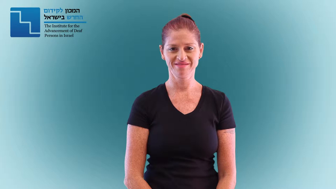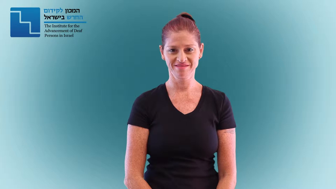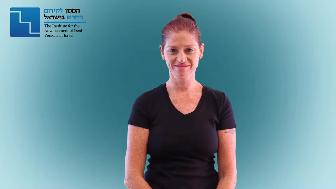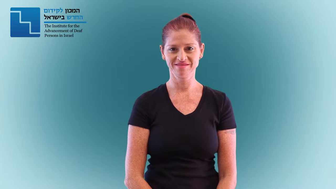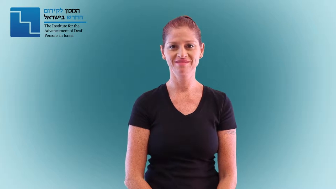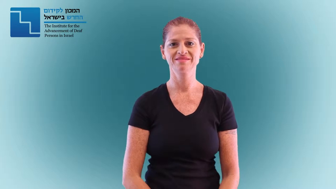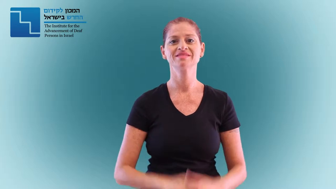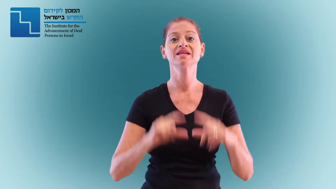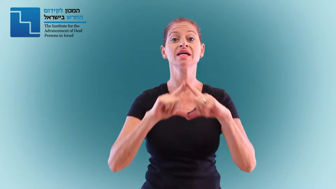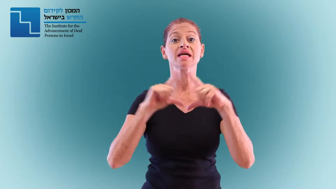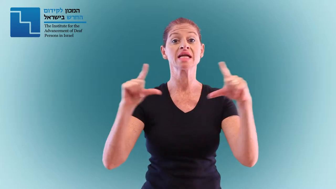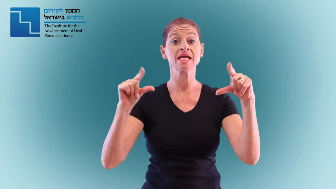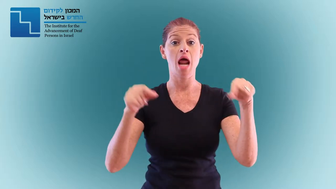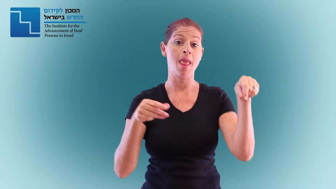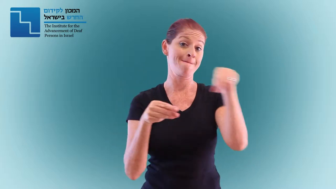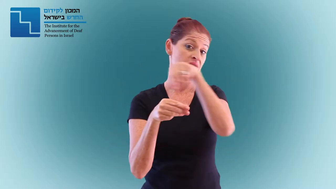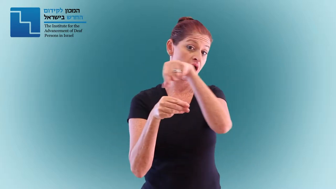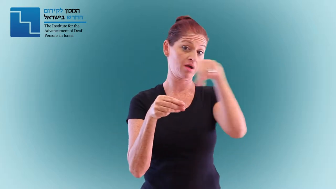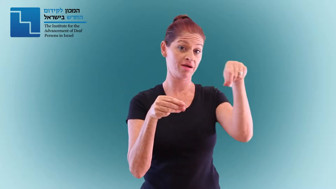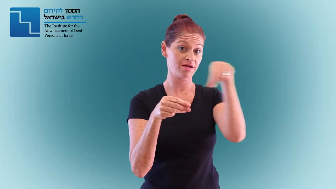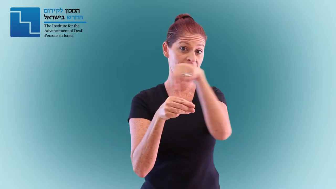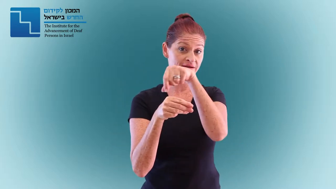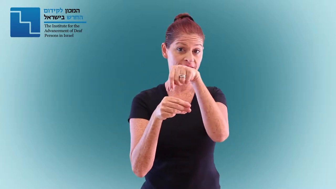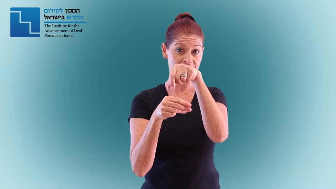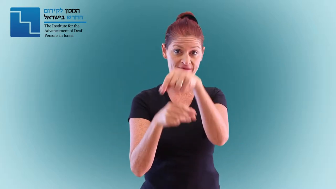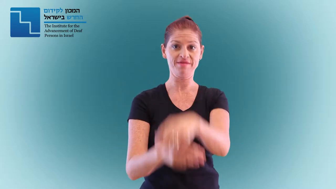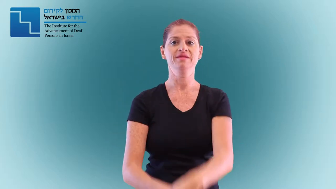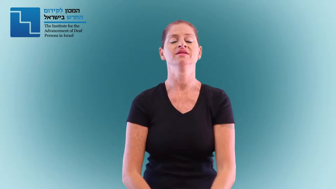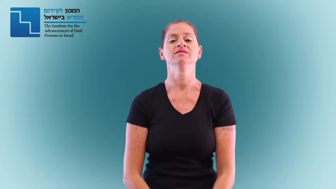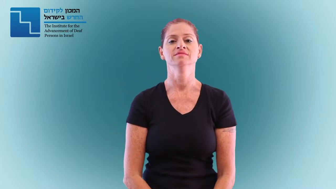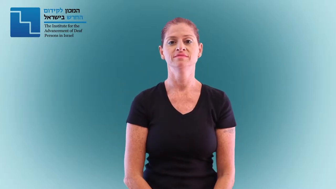קלמר